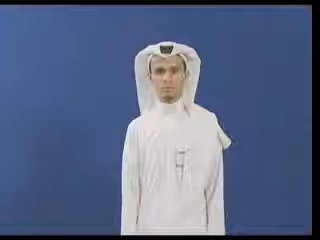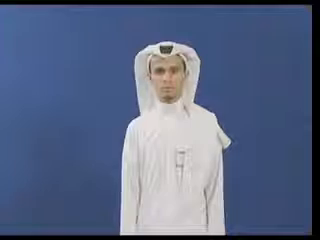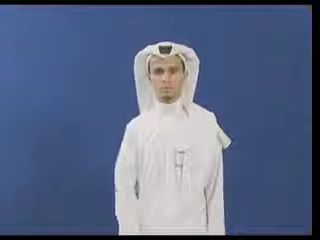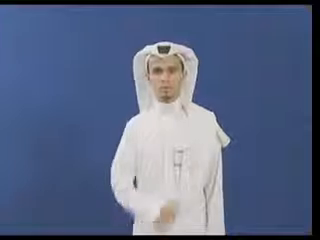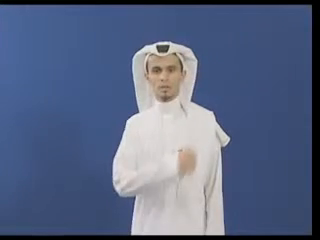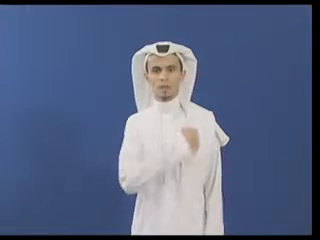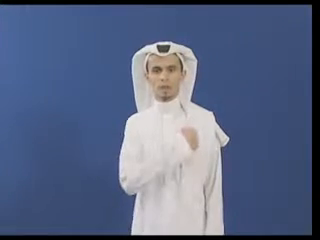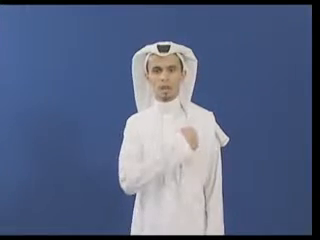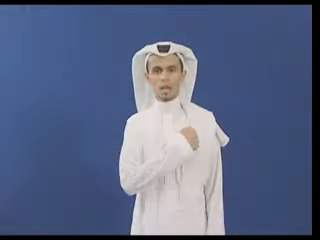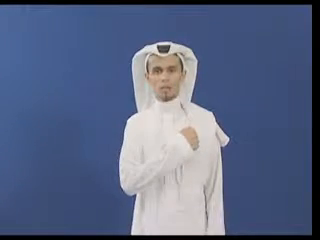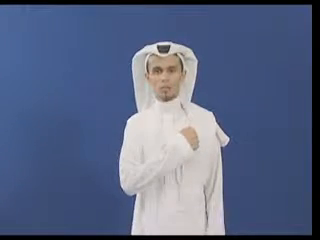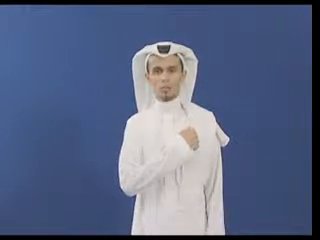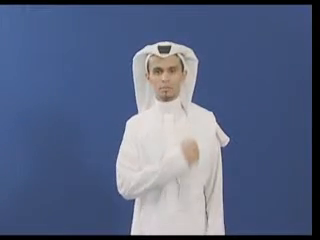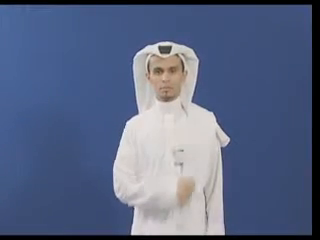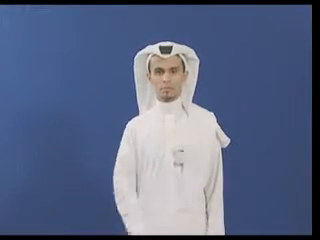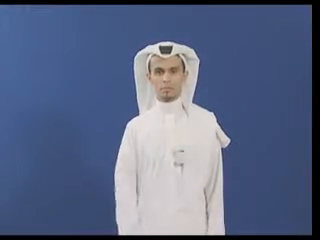قلب